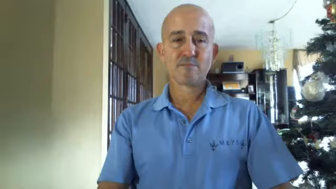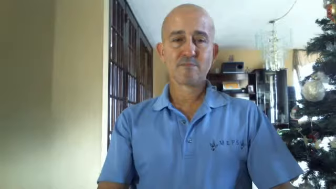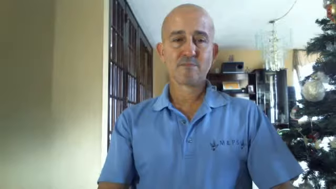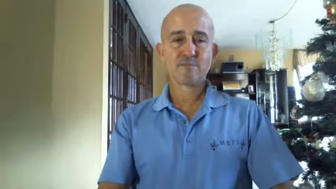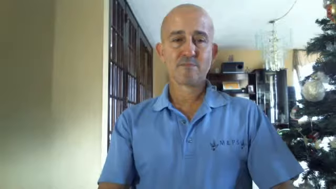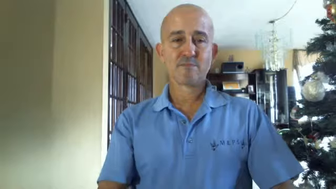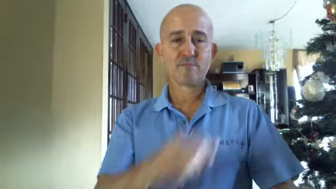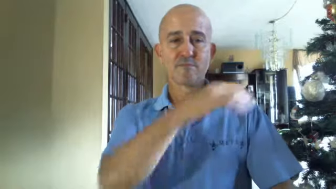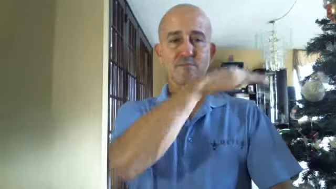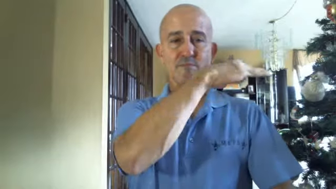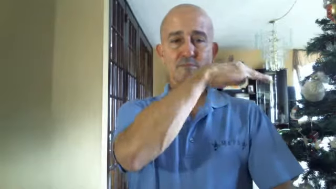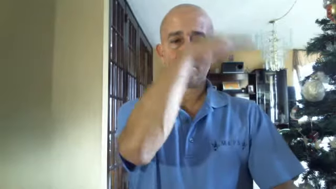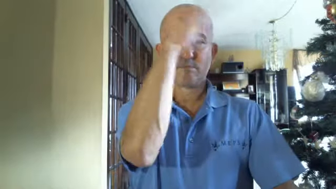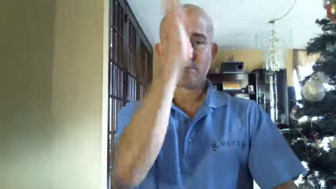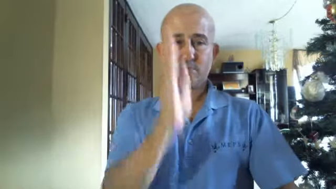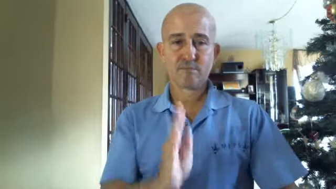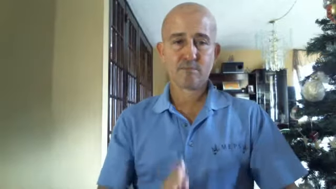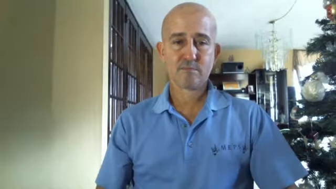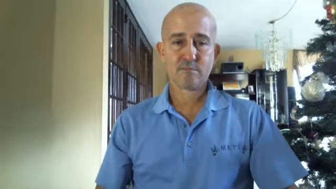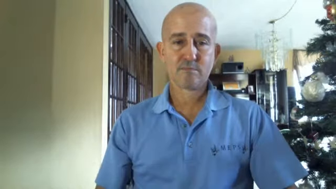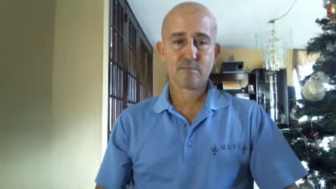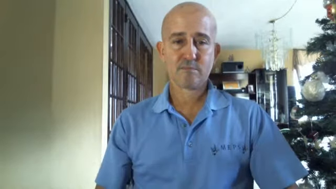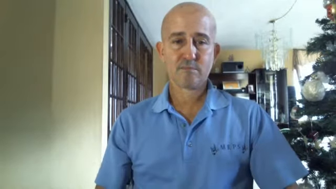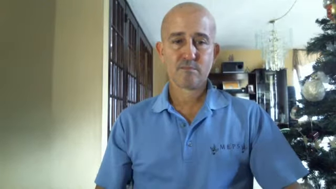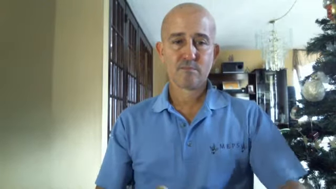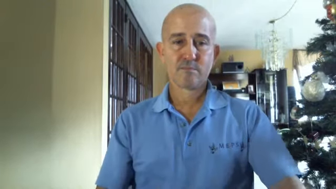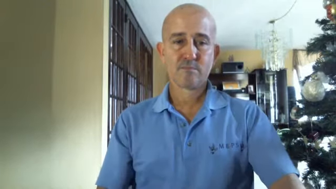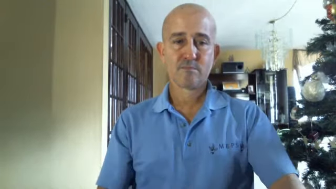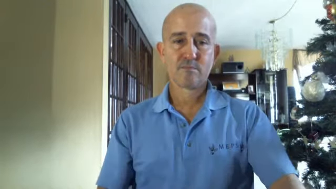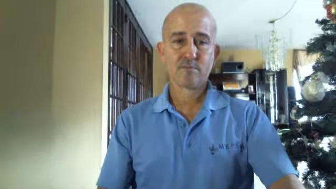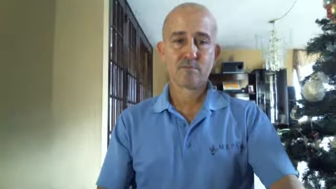esquizofrenia